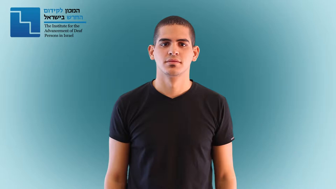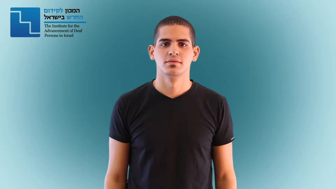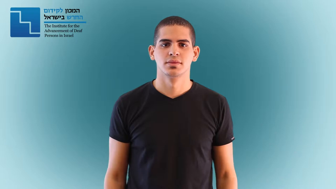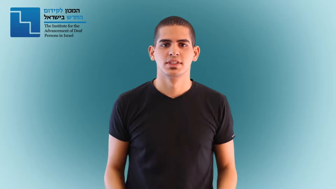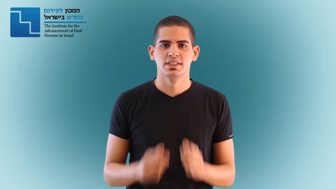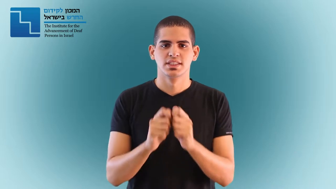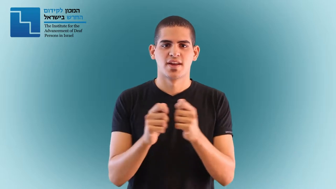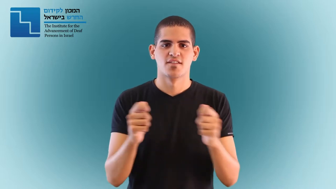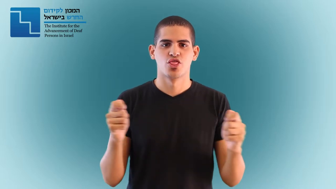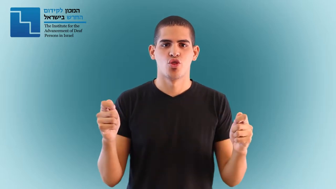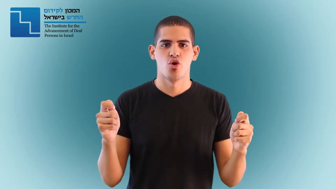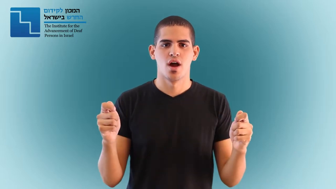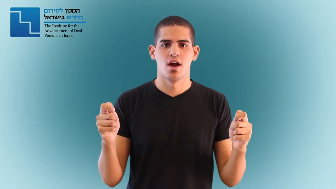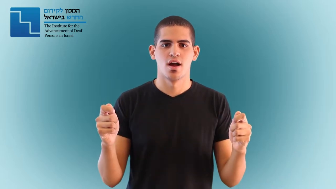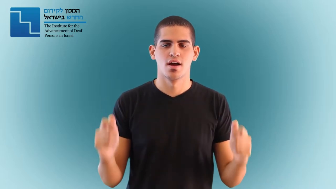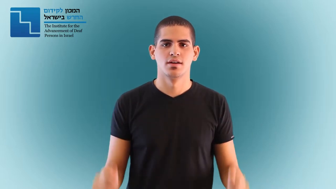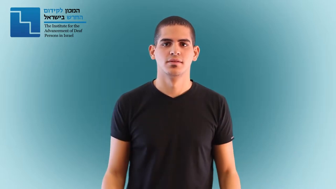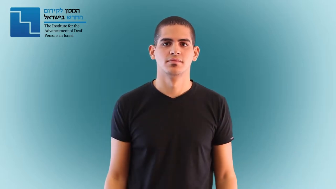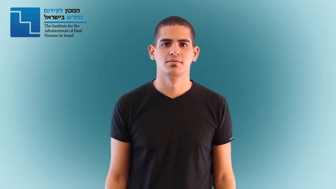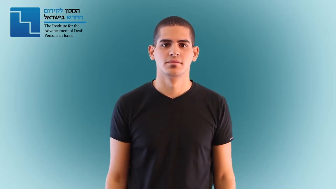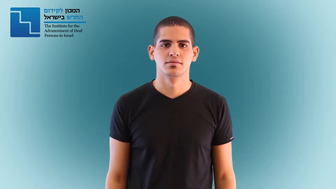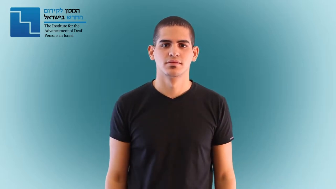ספר תורה